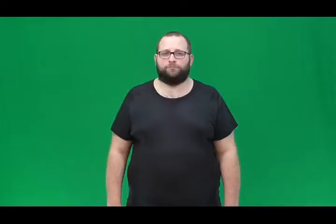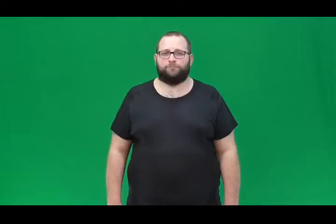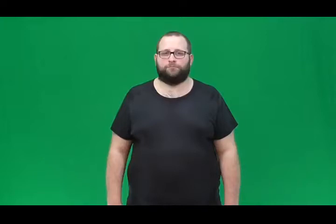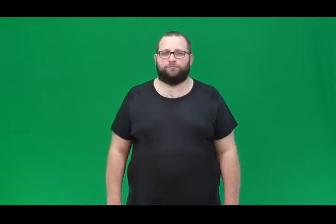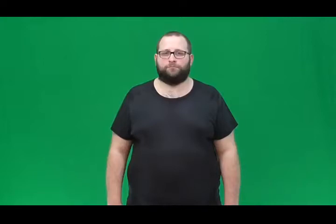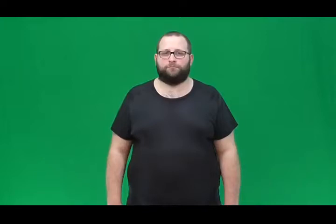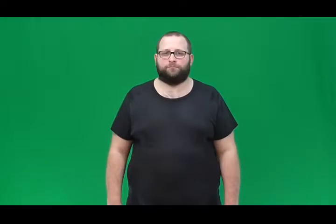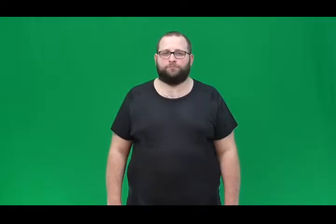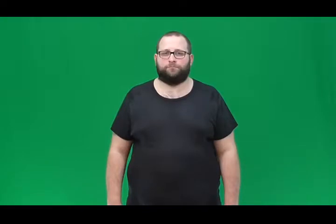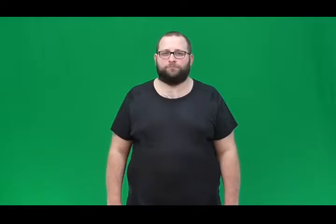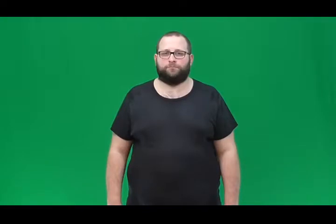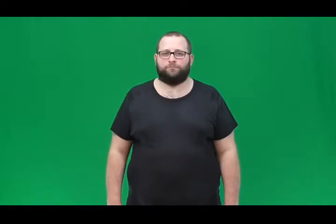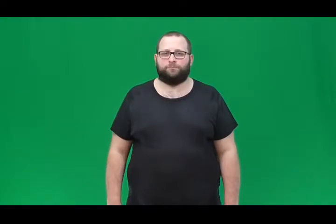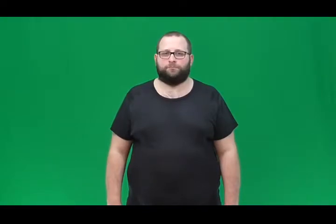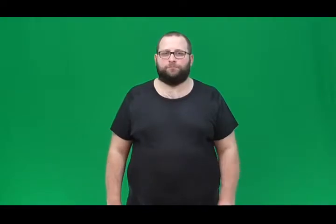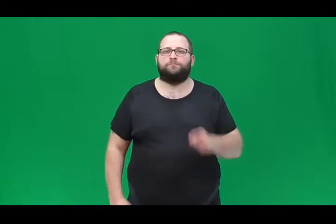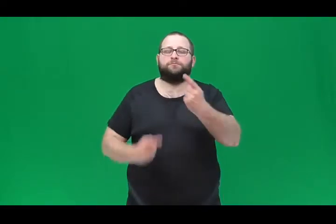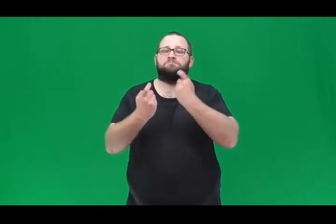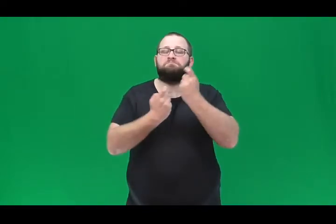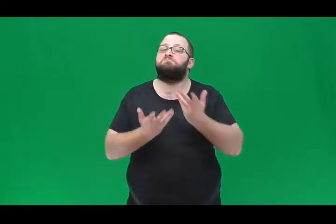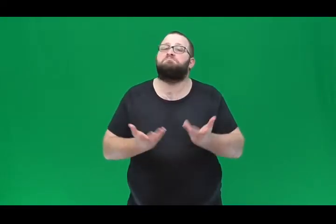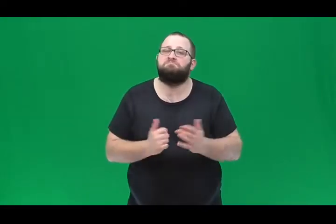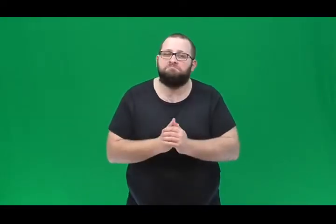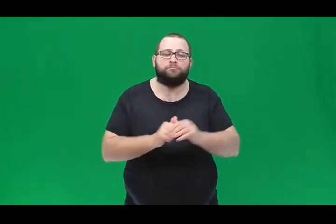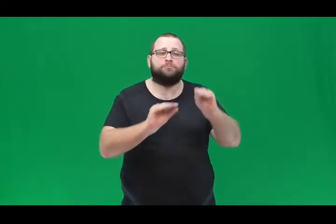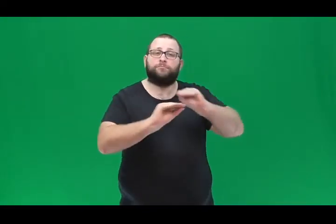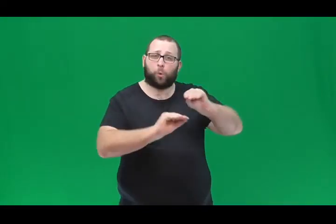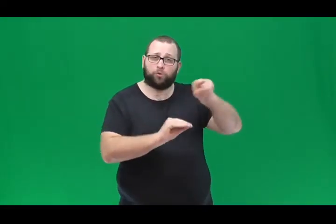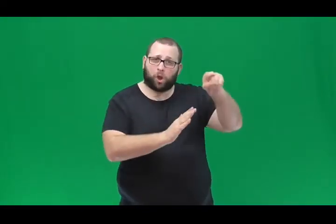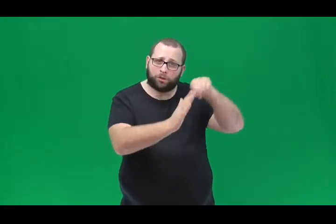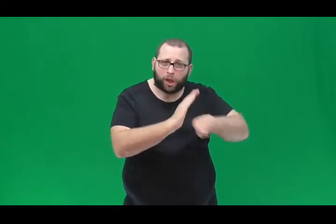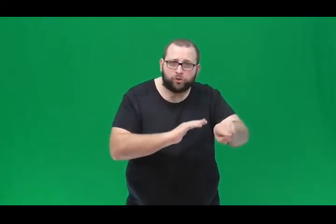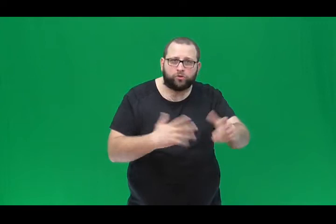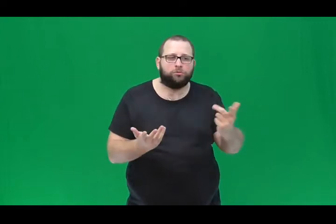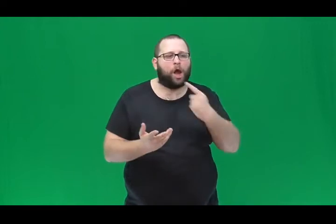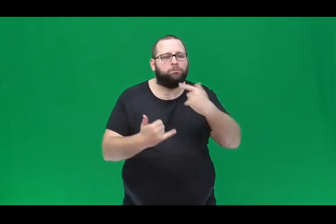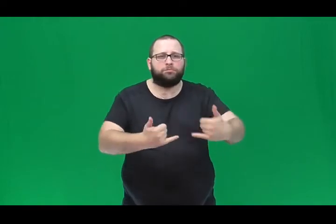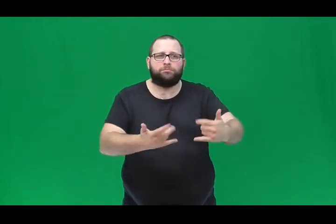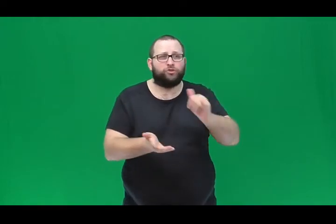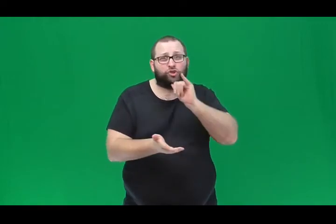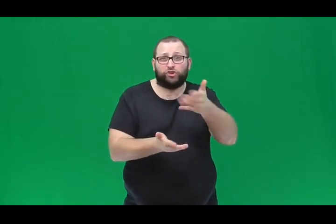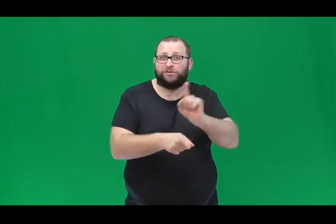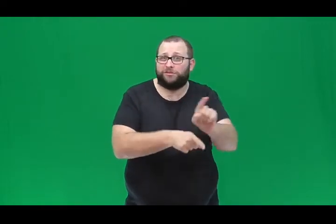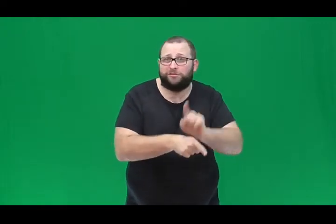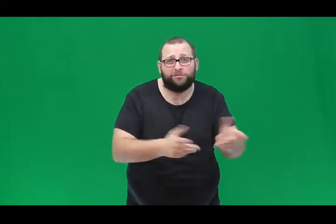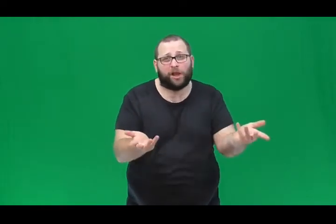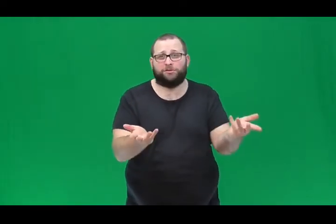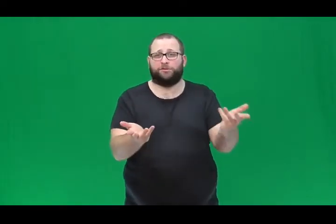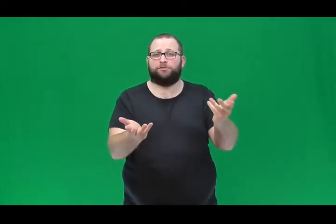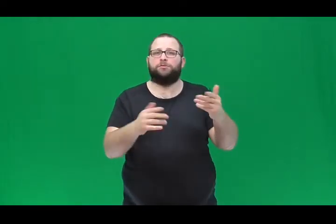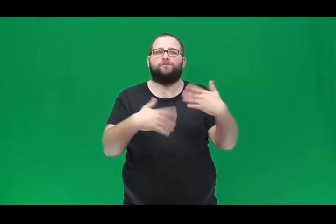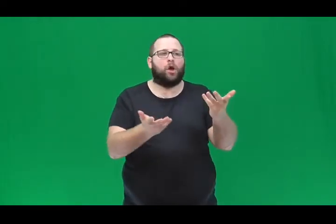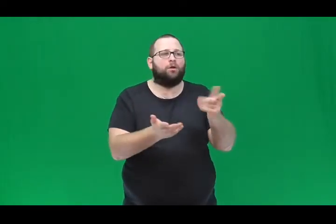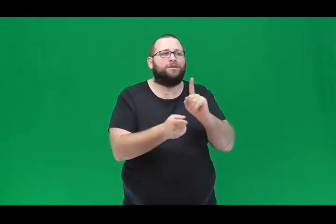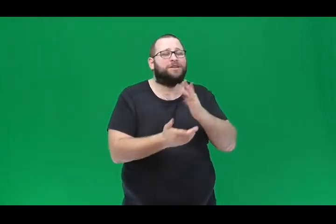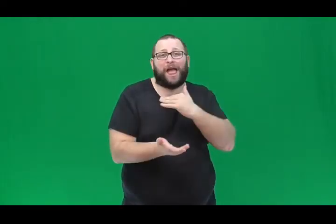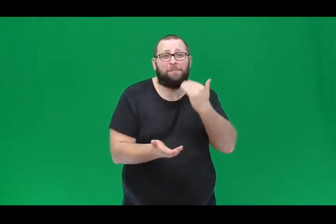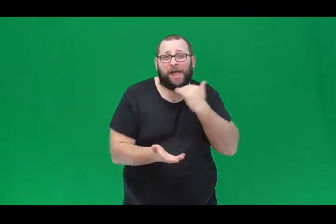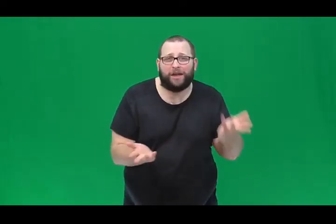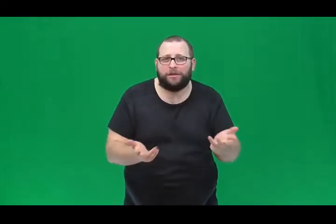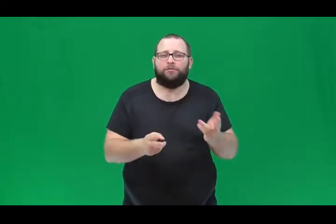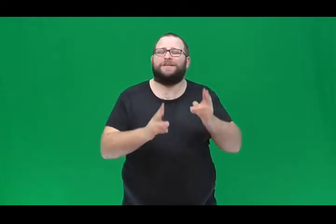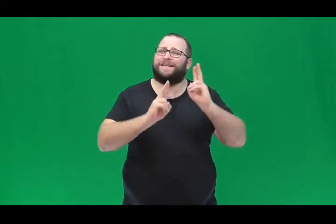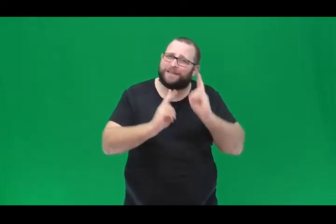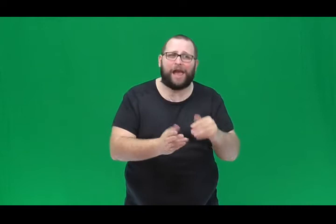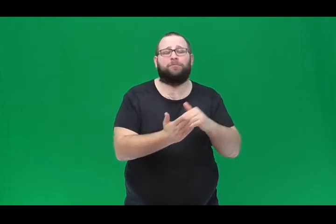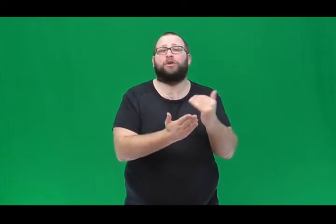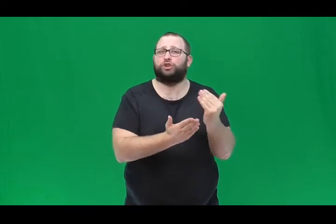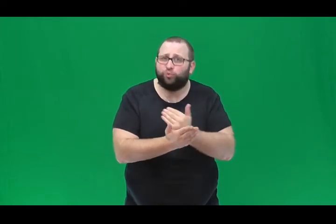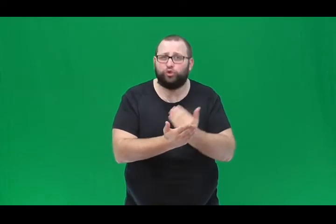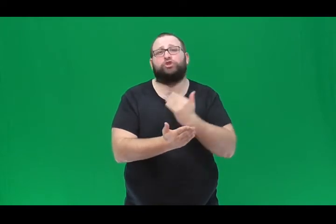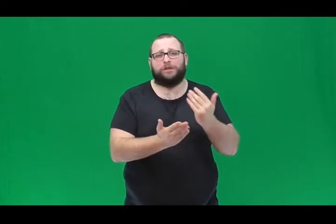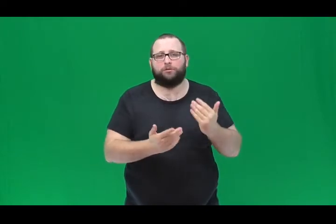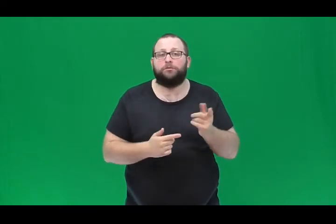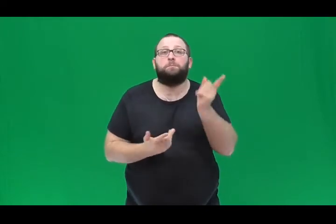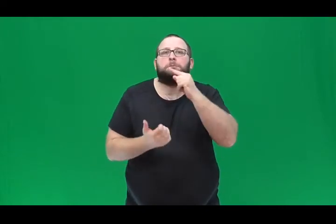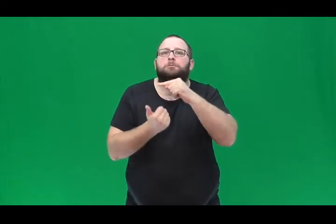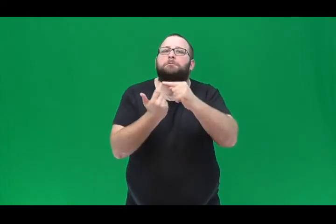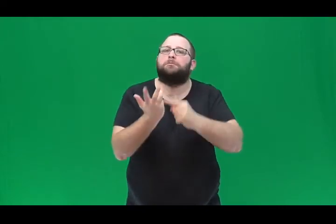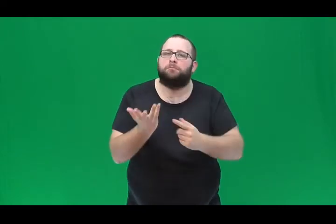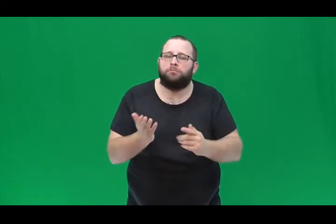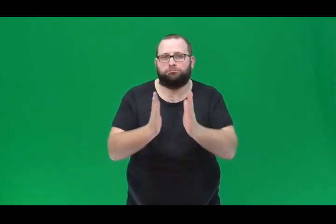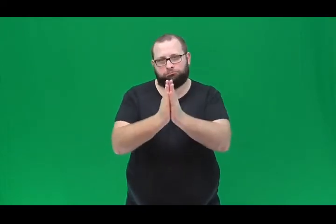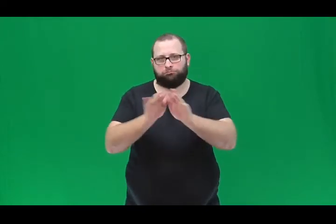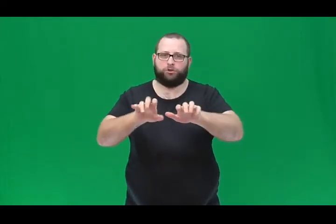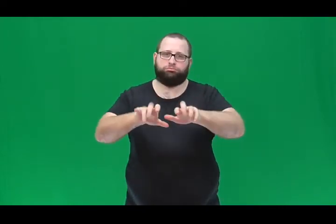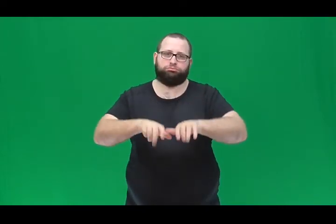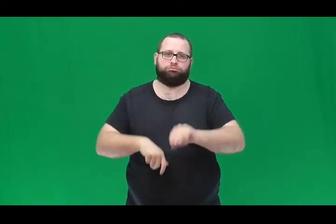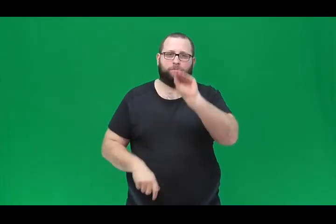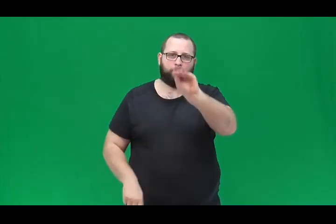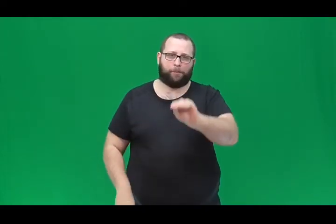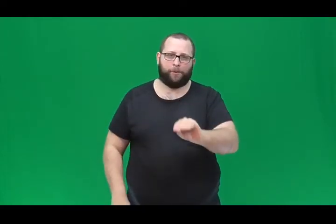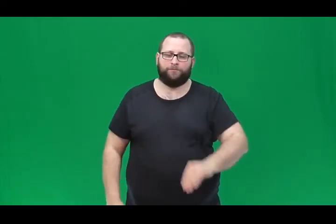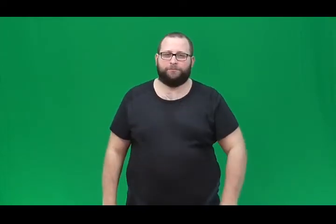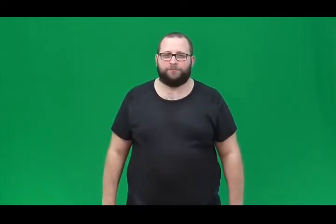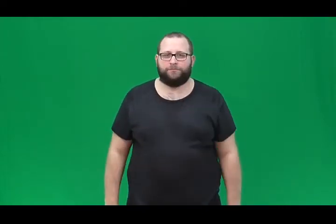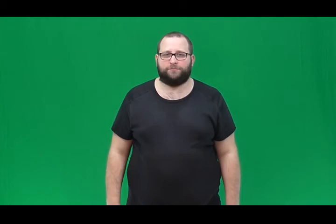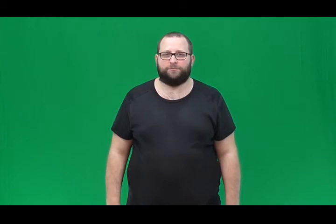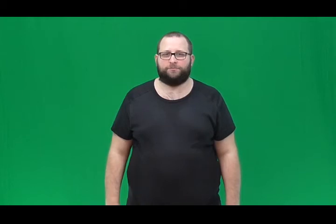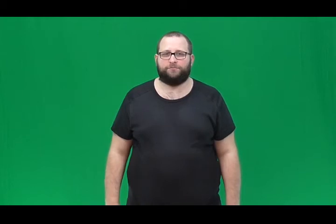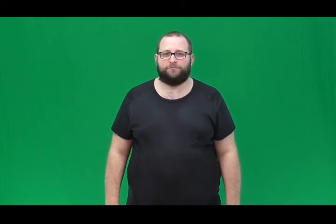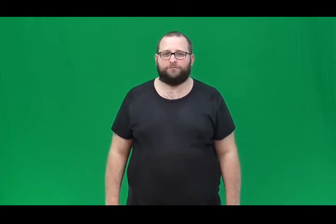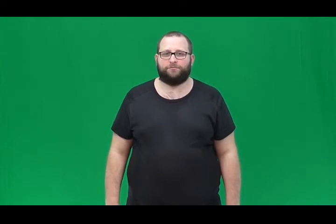Mire lenne szerinted nagy szükség az oktatásban, ami most nincs, vagy ami most nem elég?